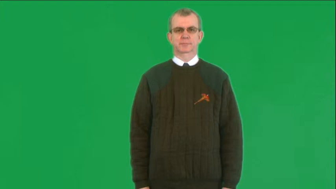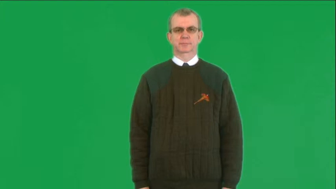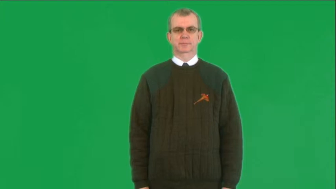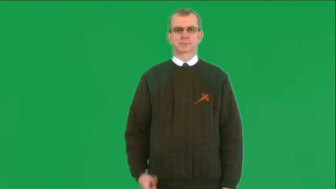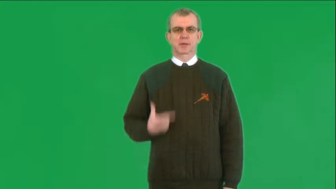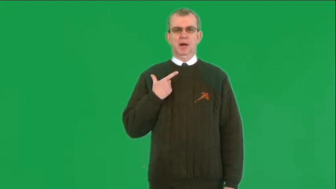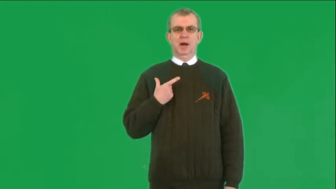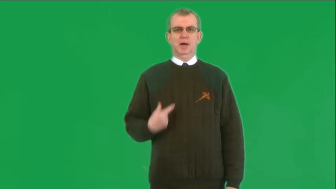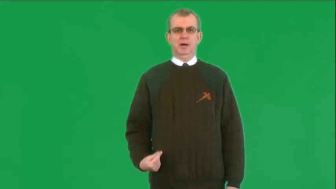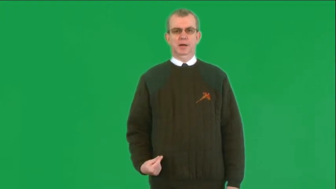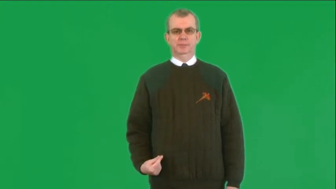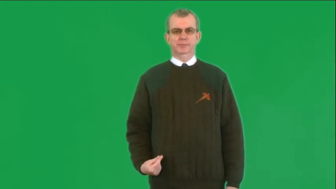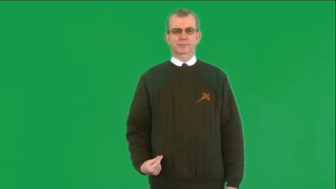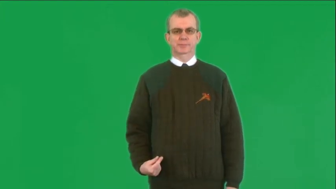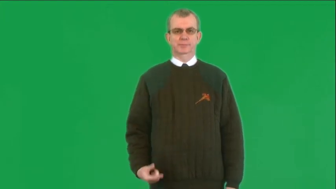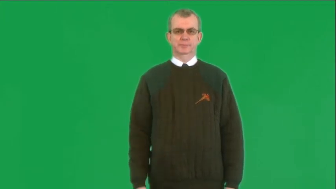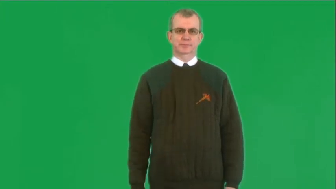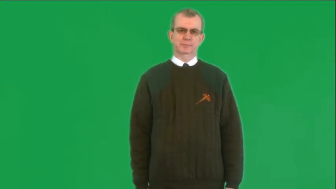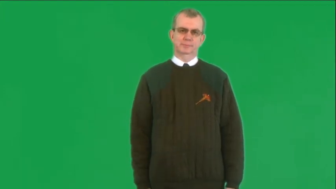aha